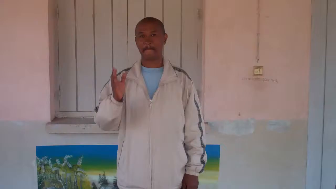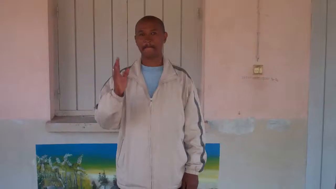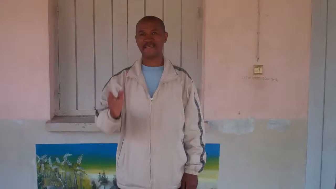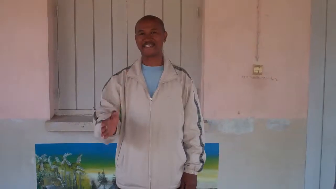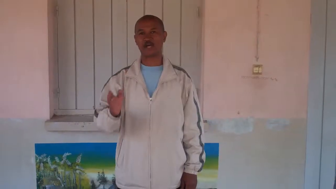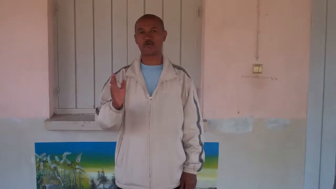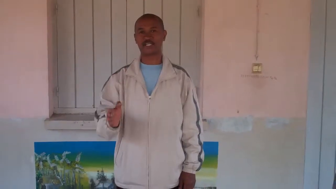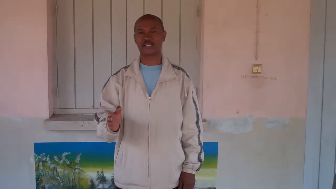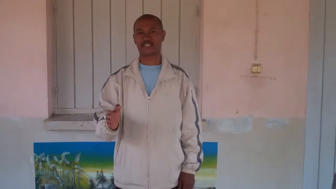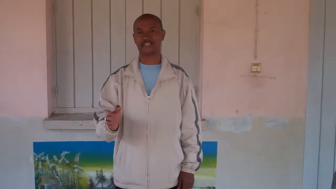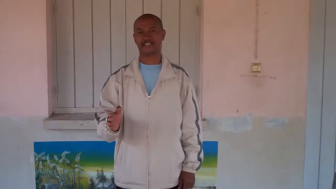misaotra